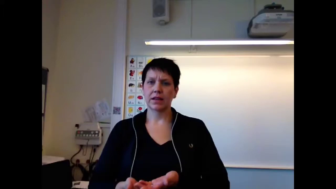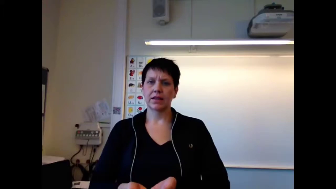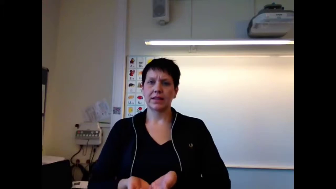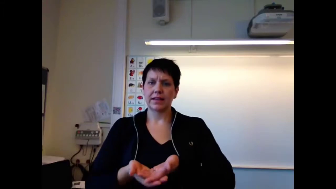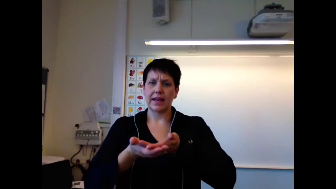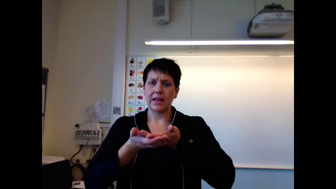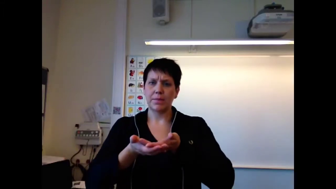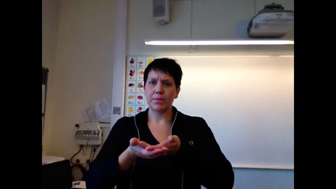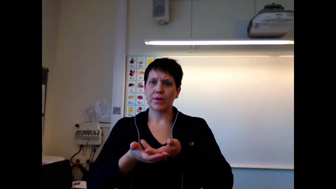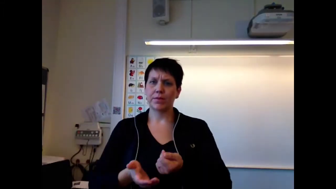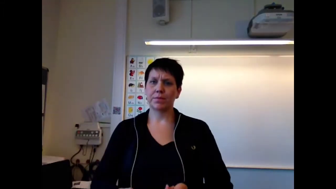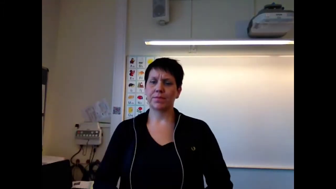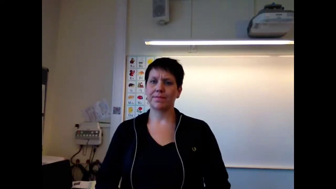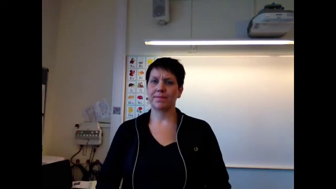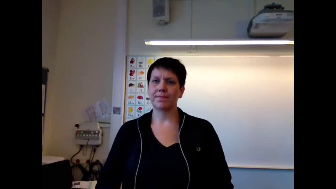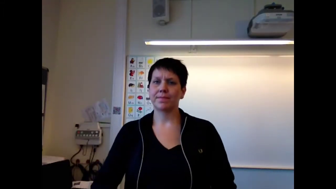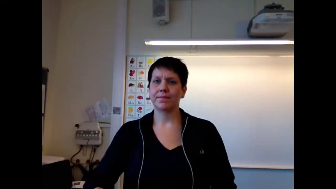Hjälp